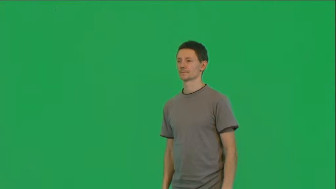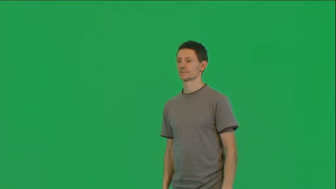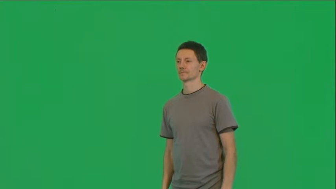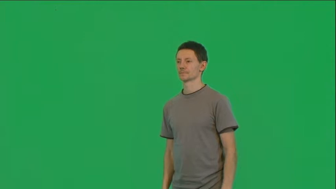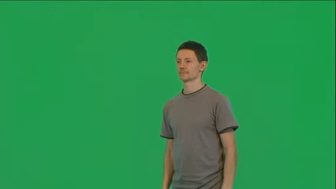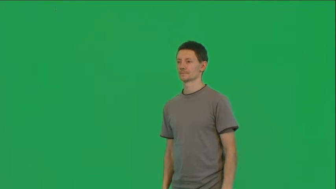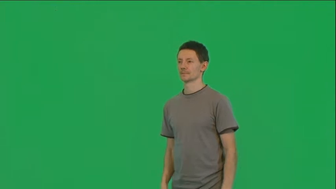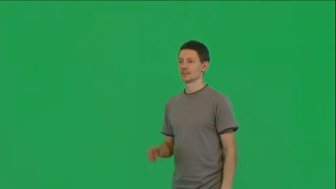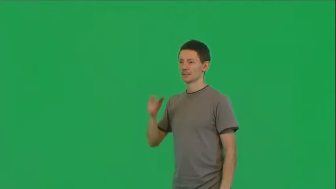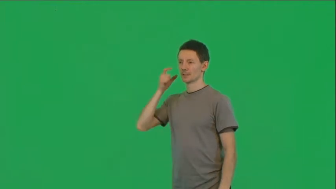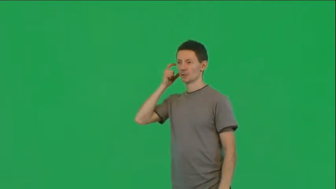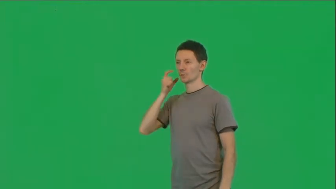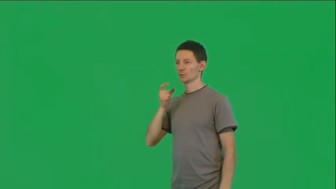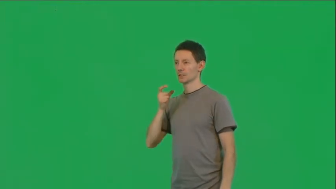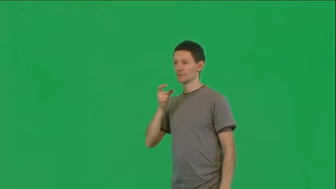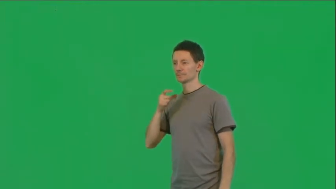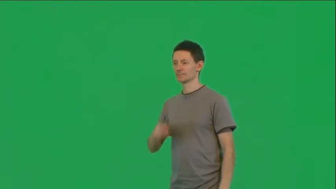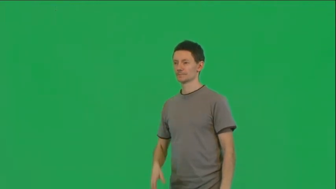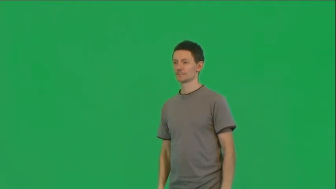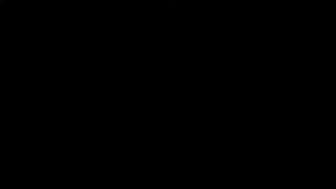komórka